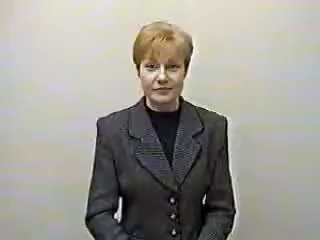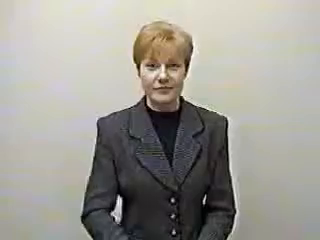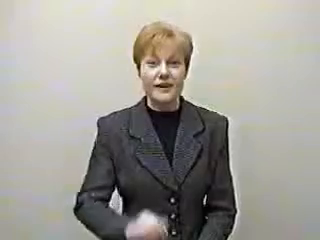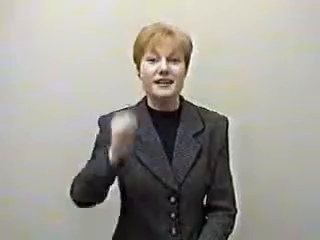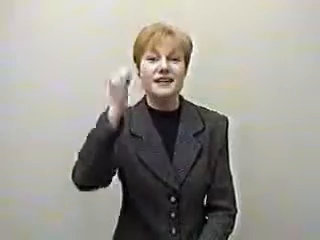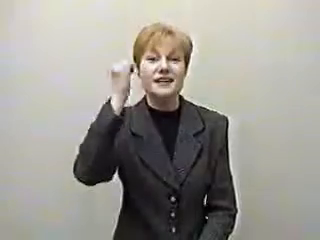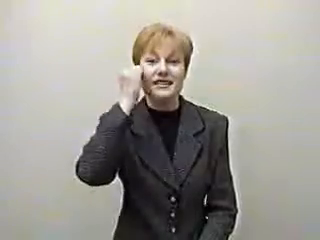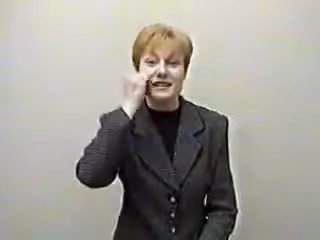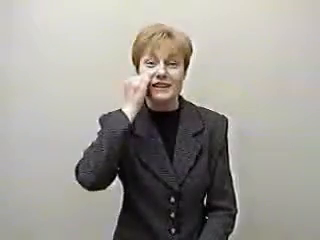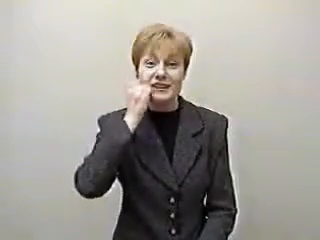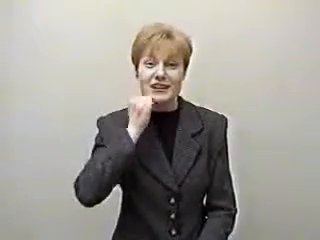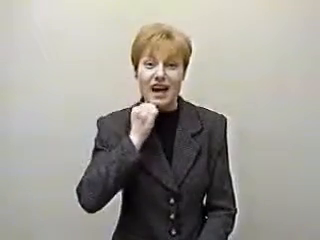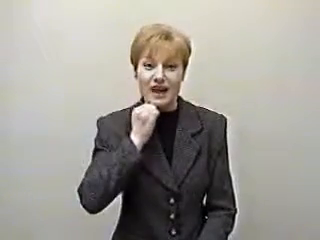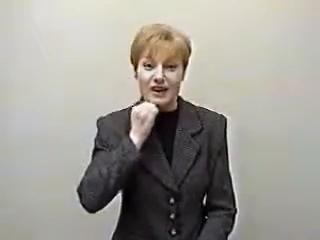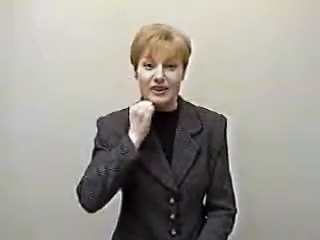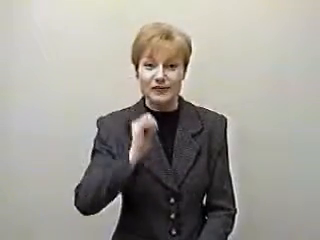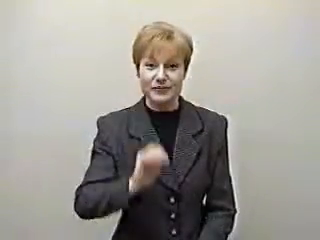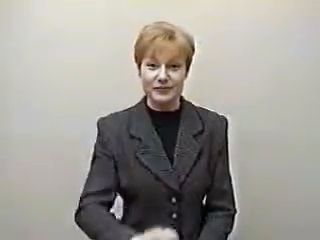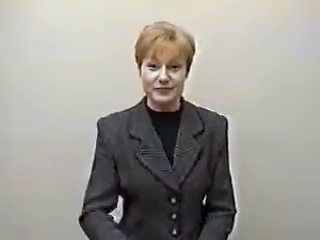старый